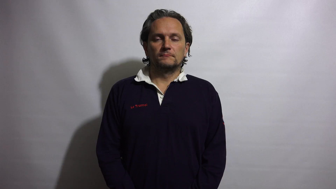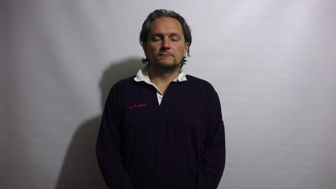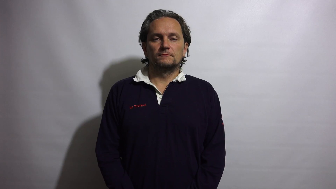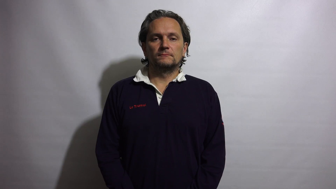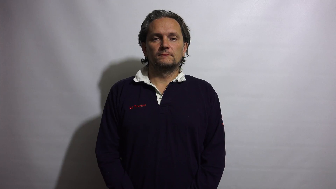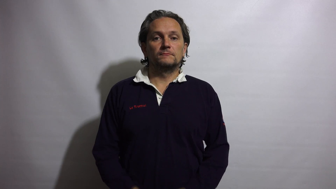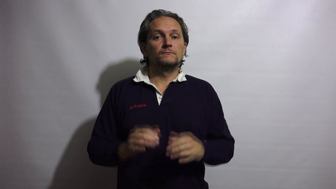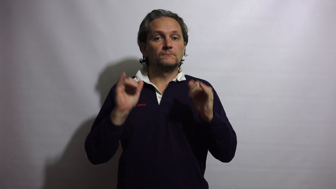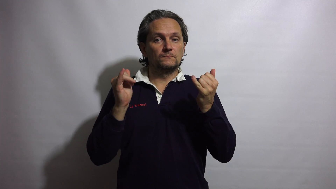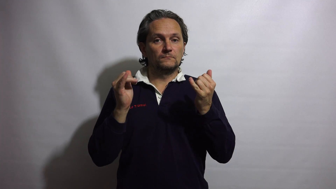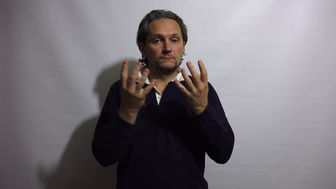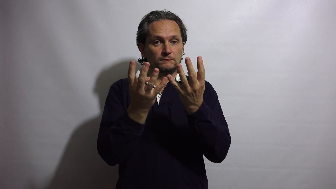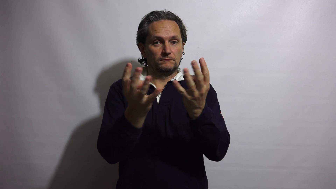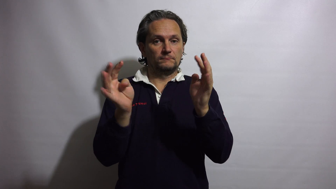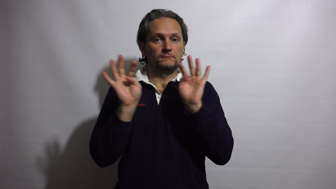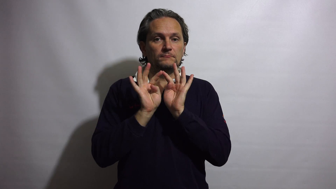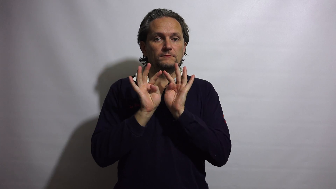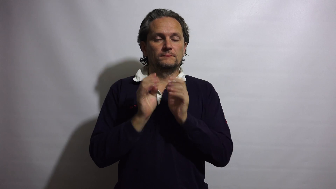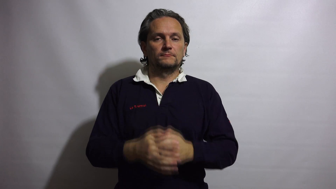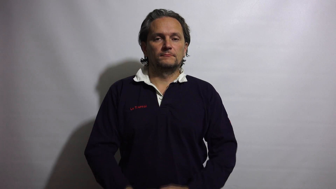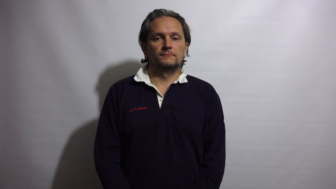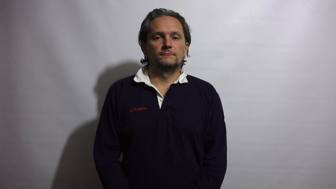Jeu en cercle